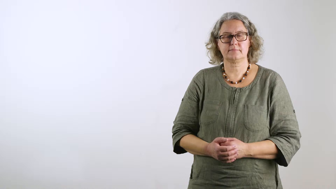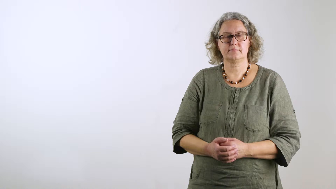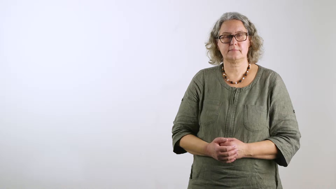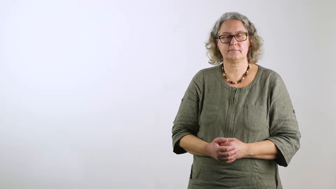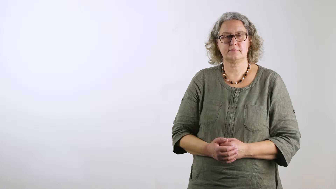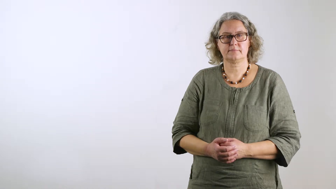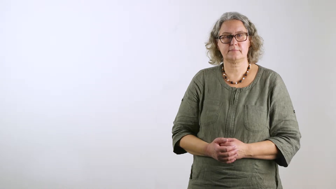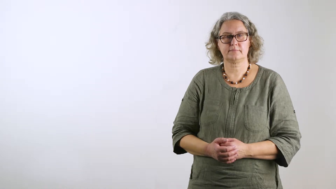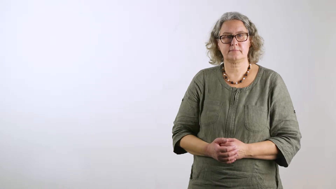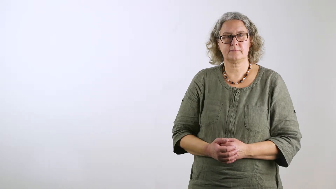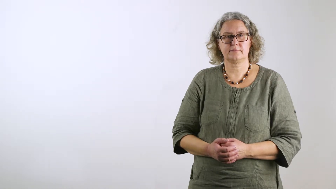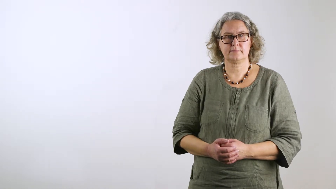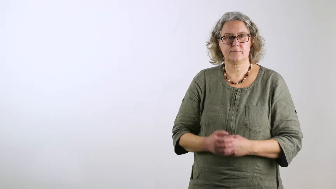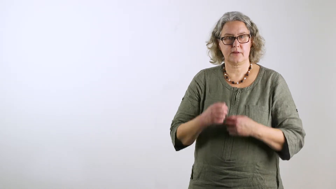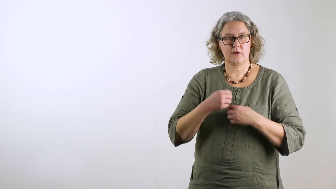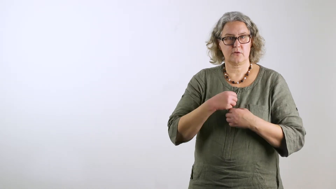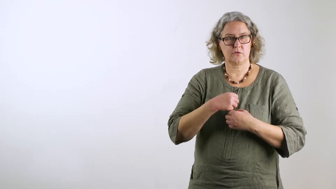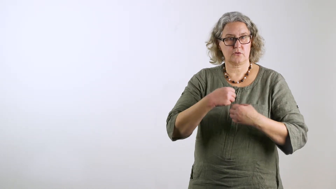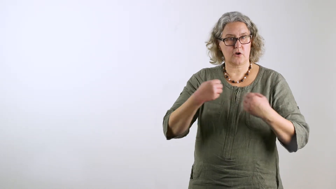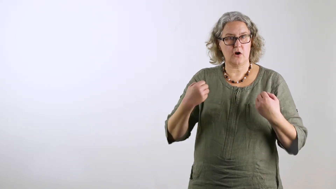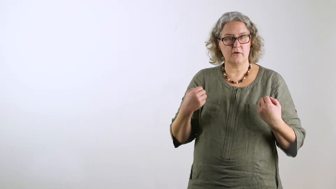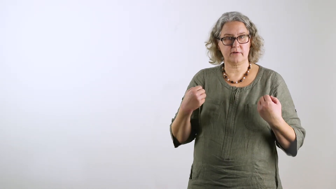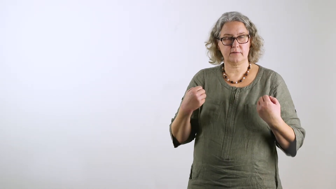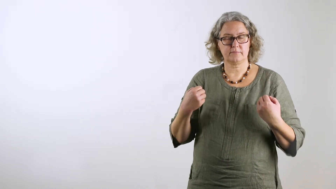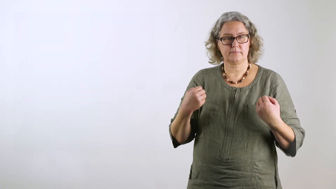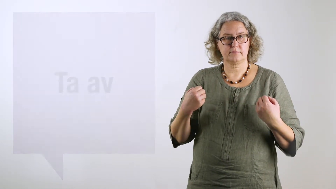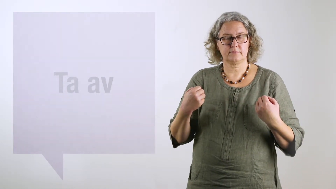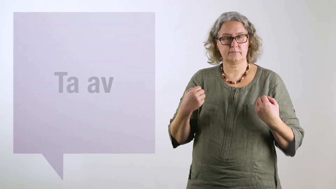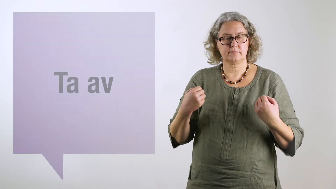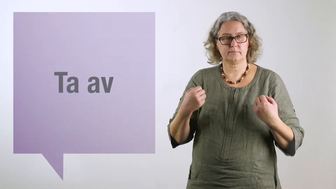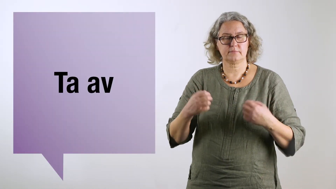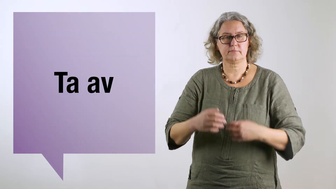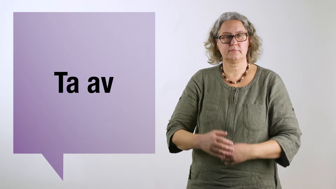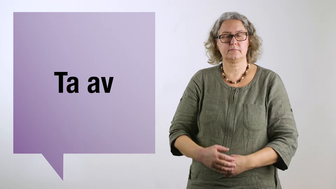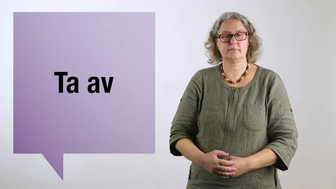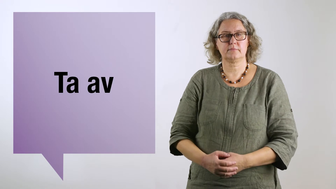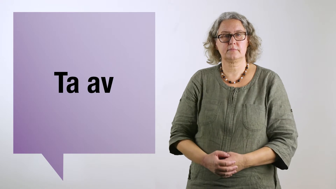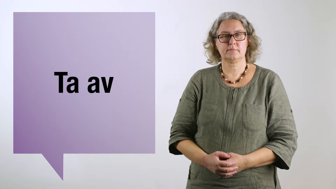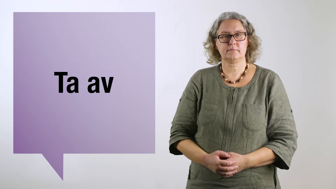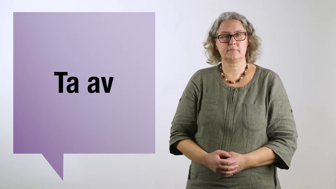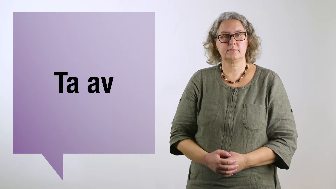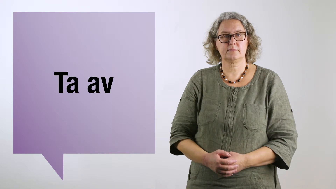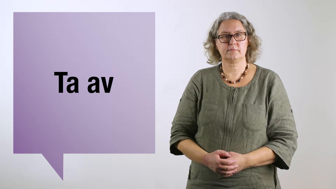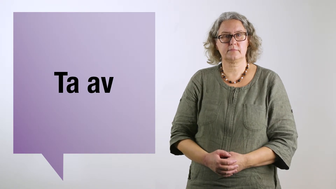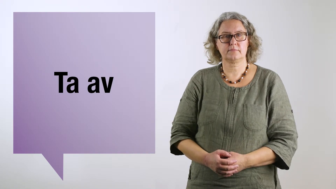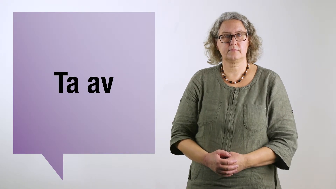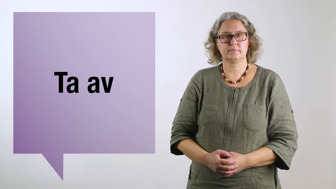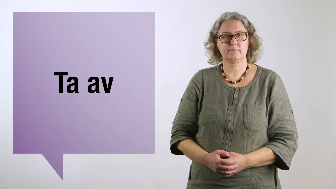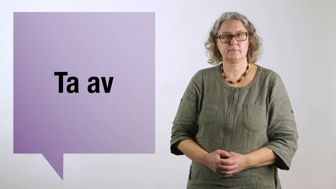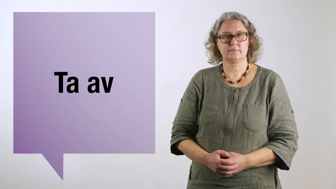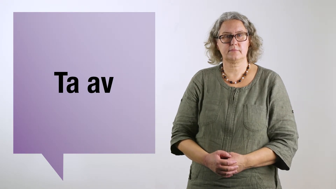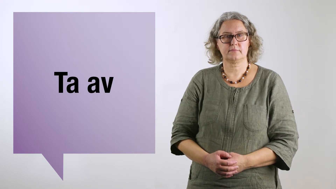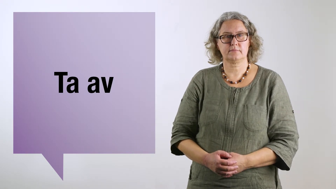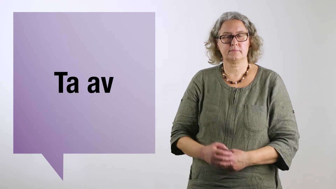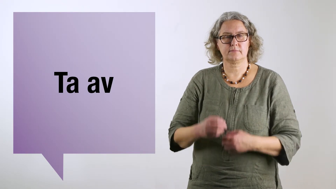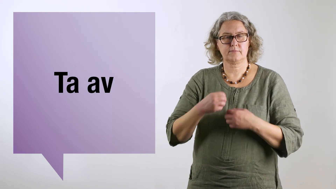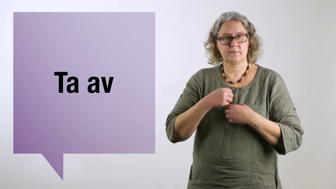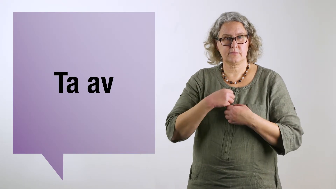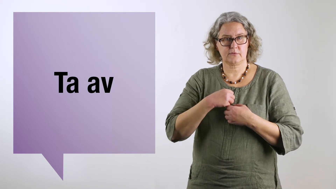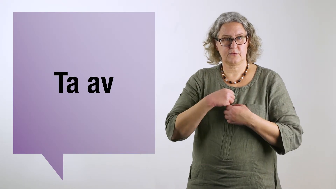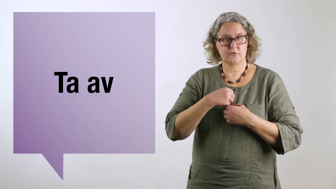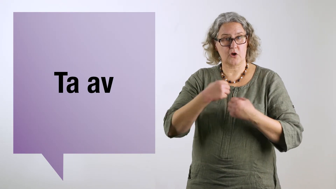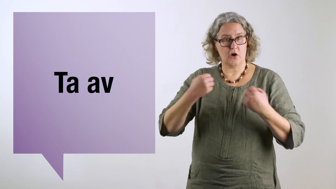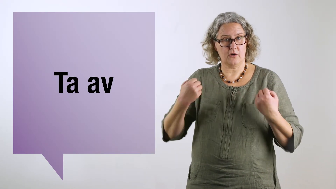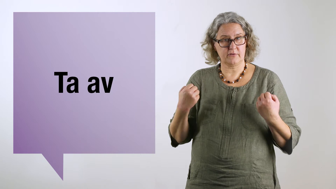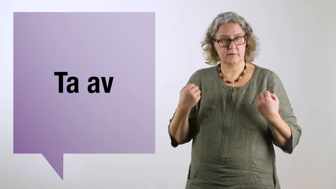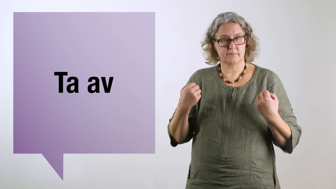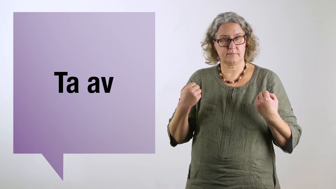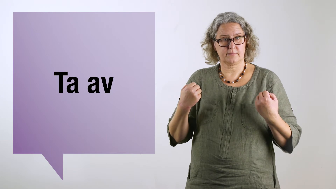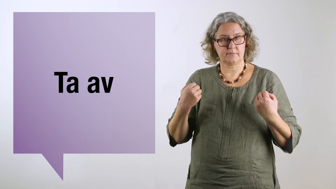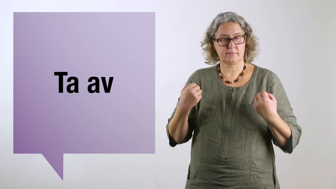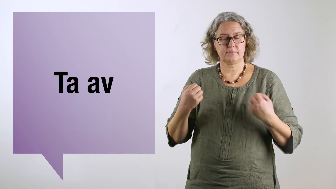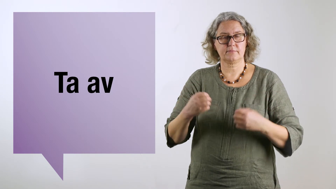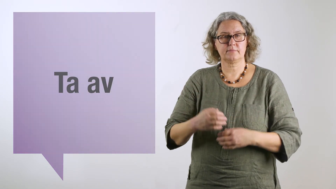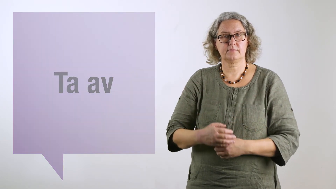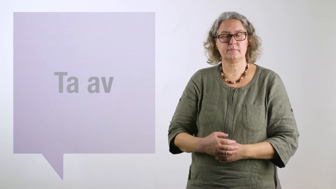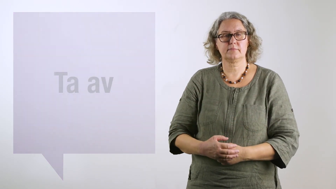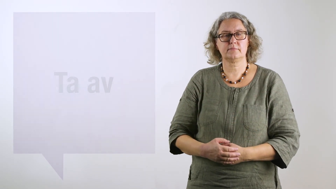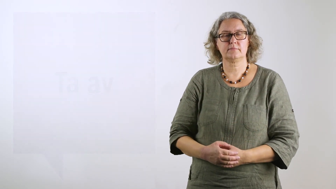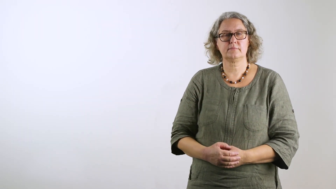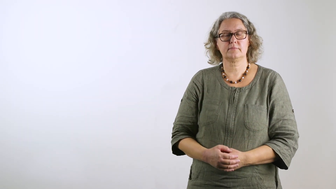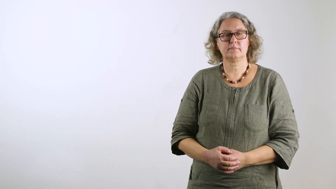Ta av